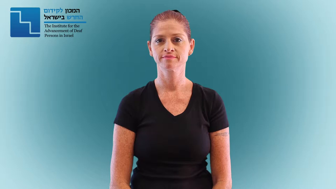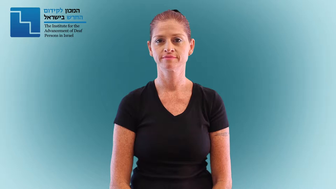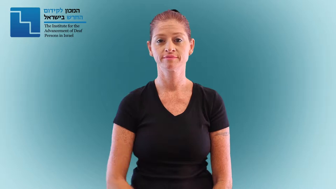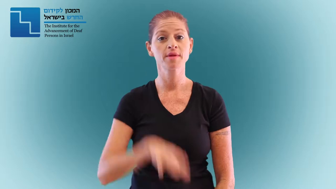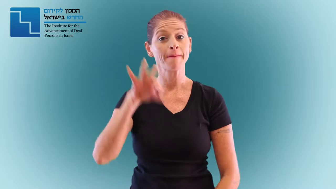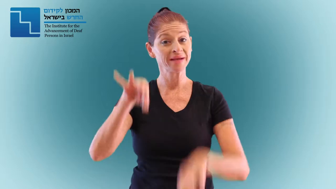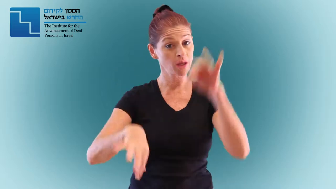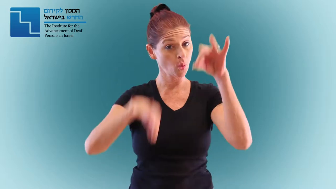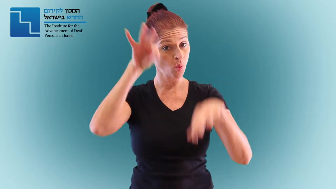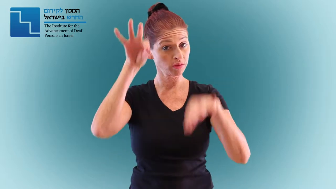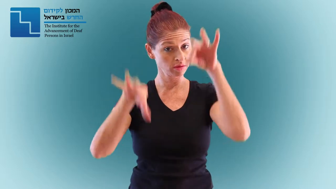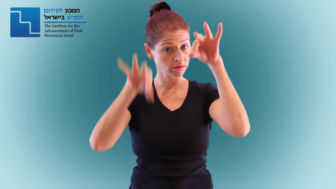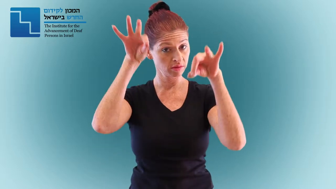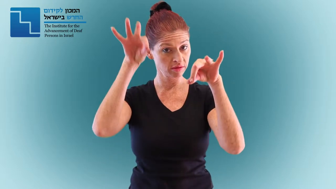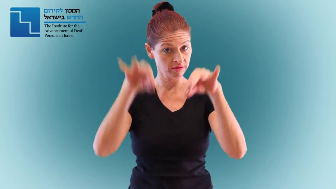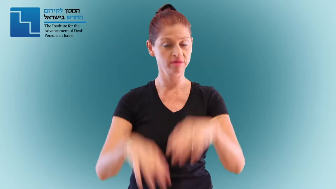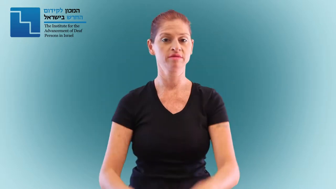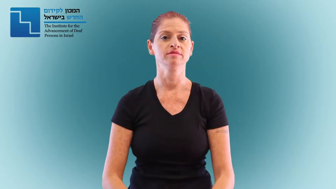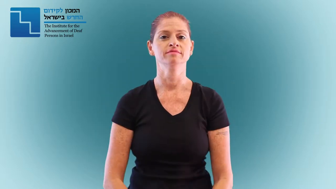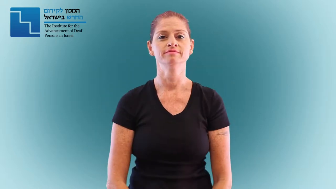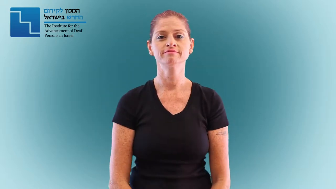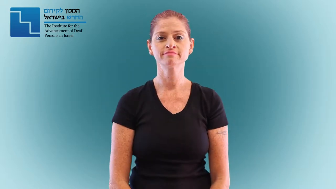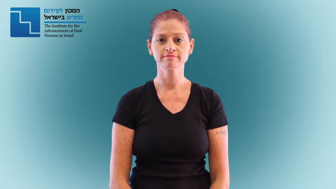בחירות